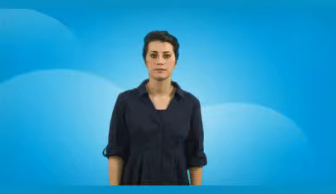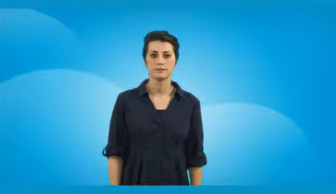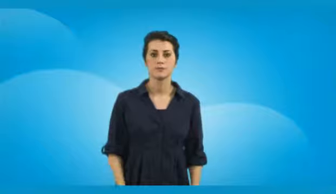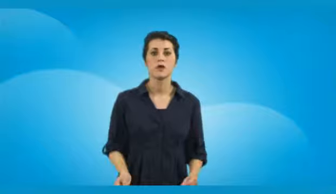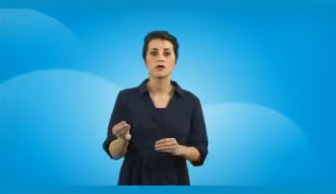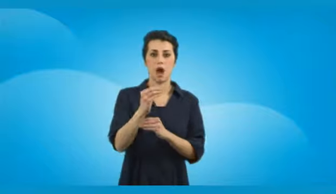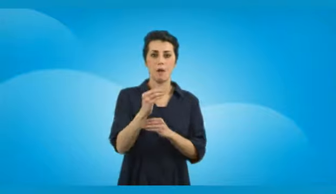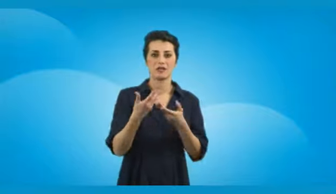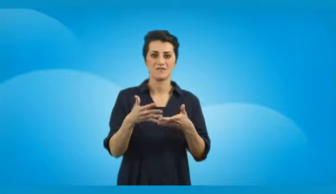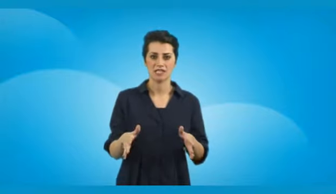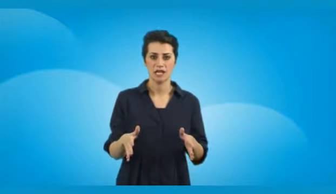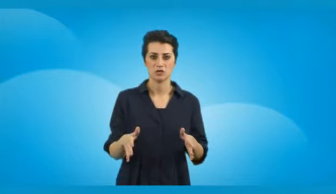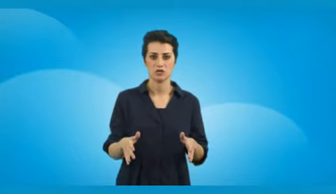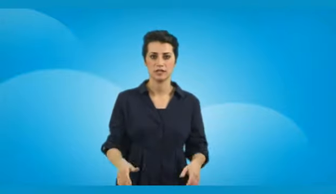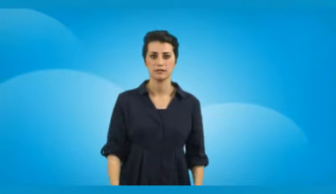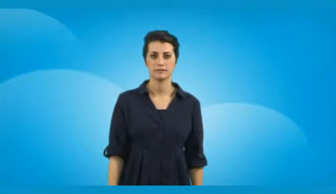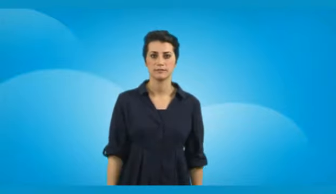Kamatveszteség